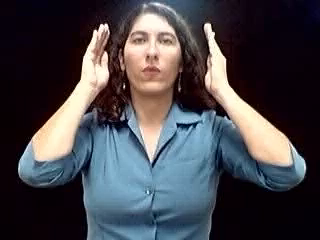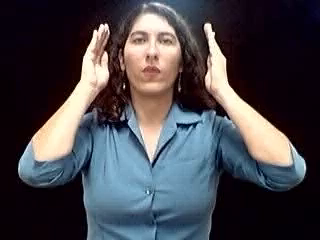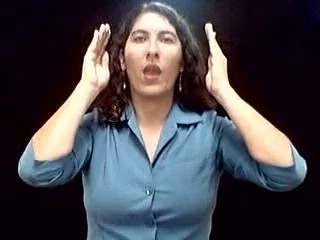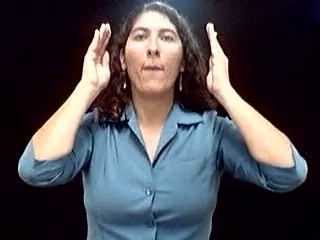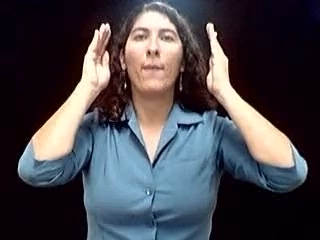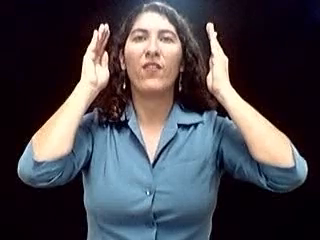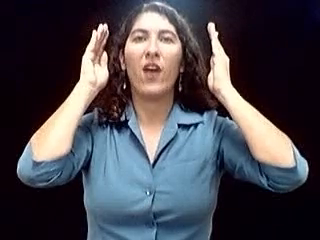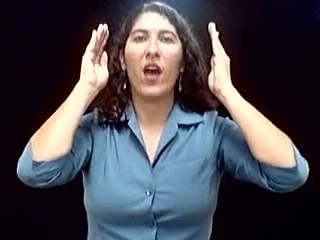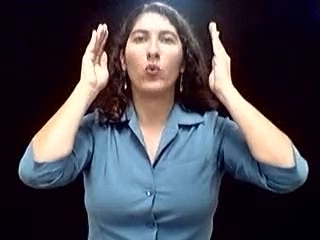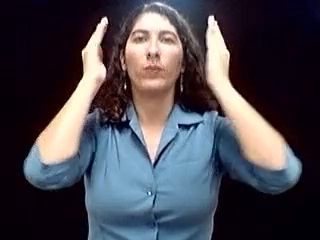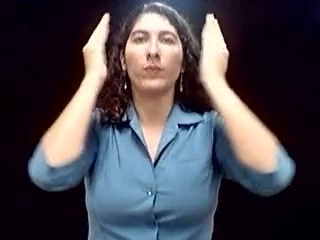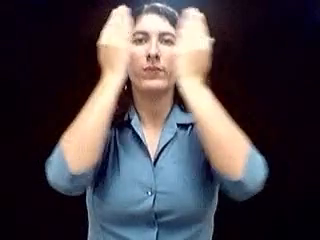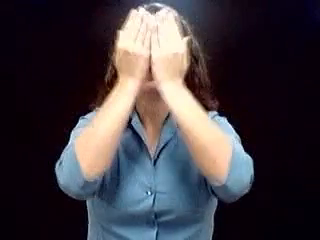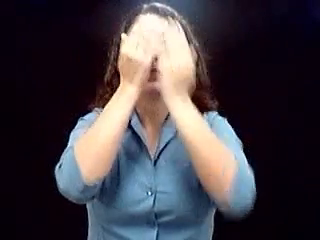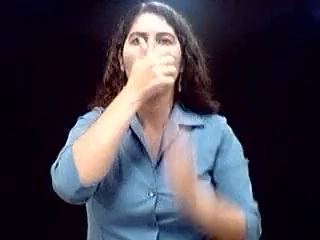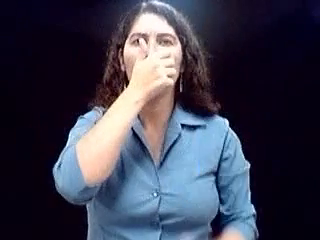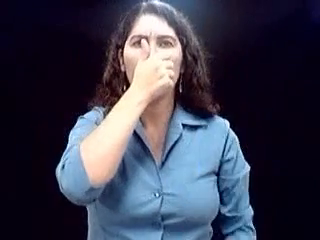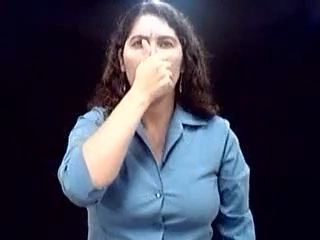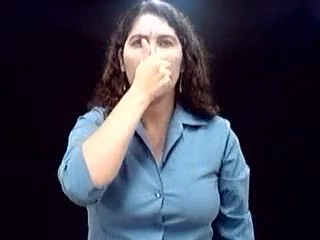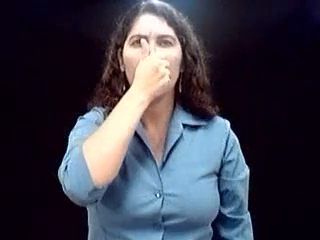abafado